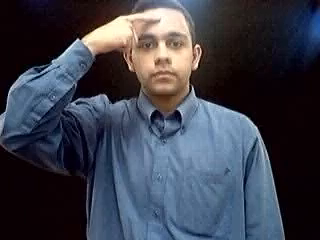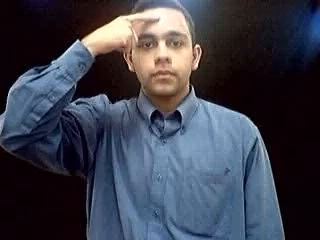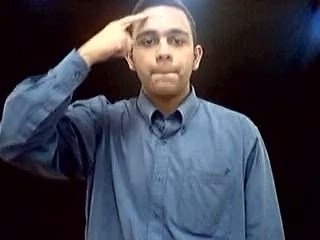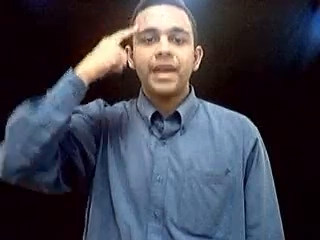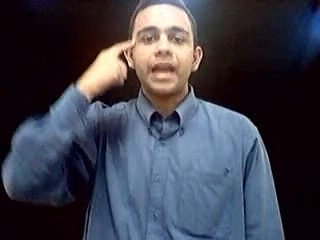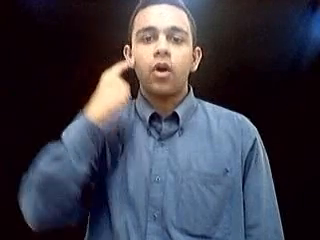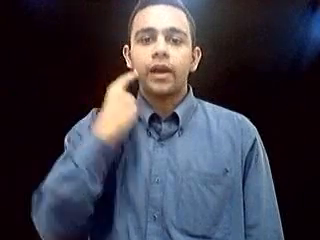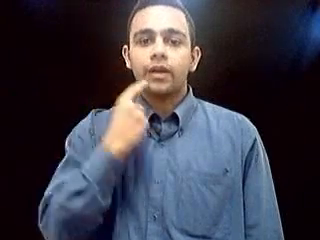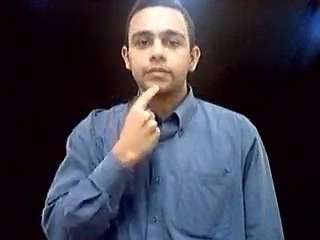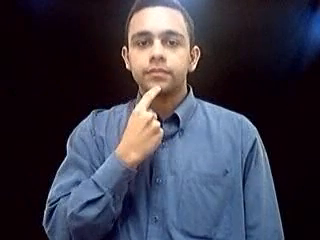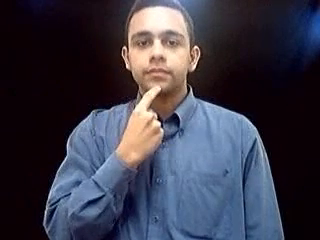meiahora